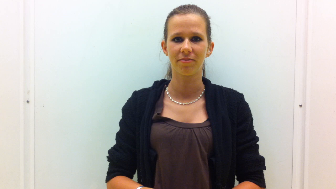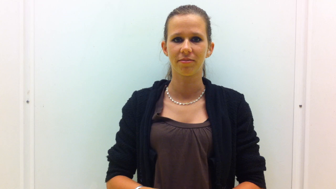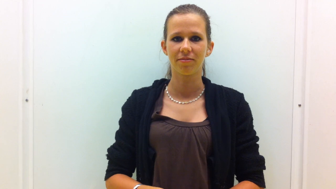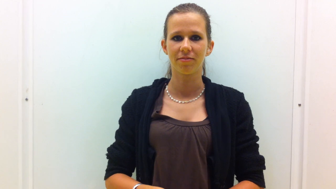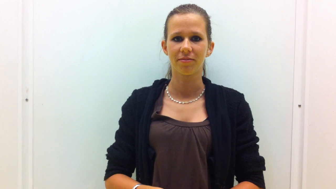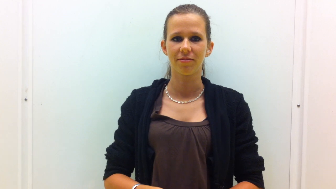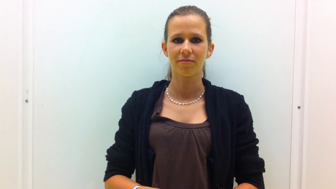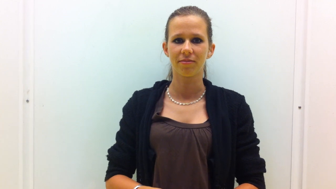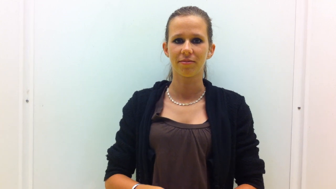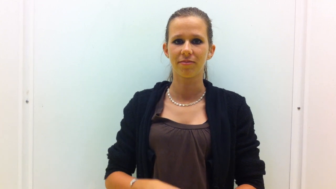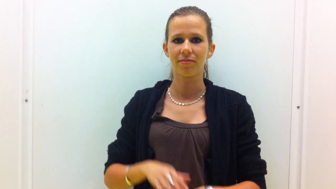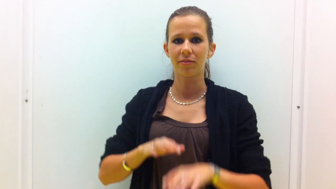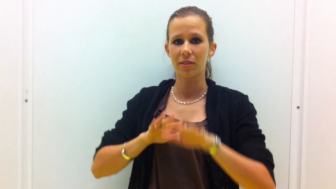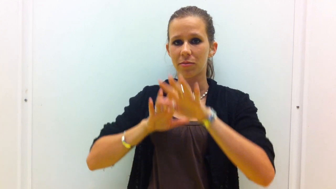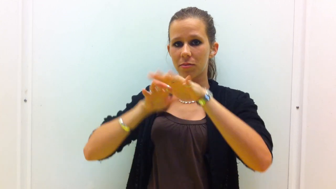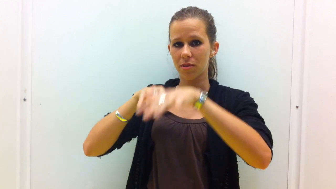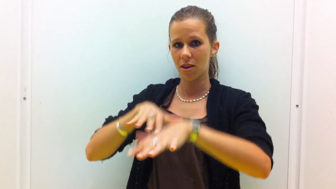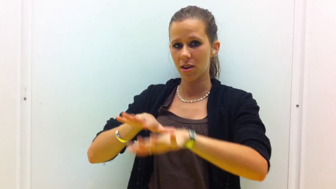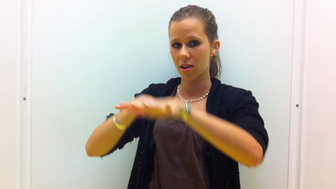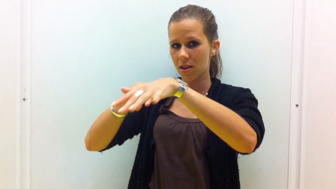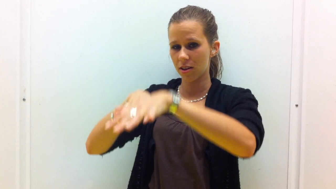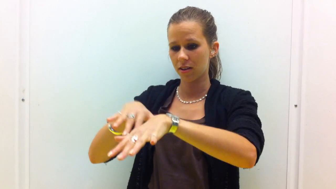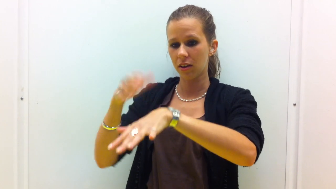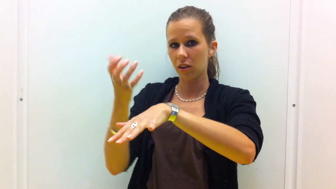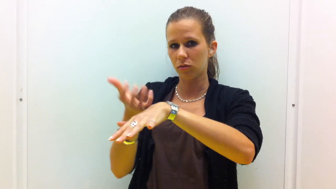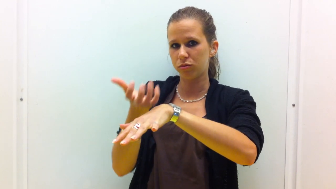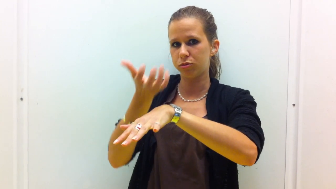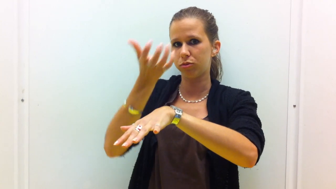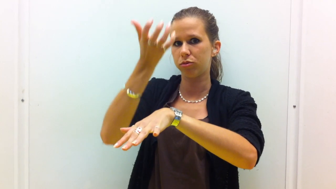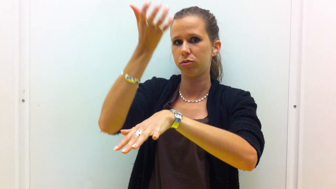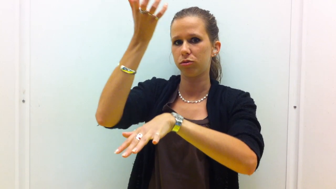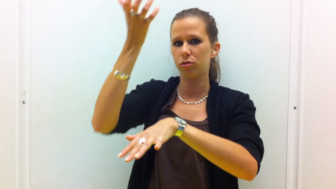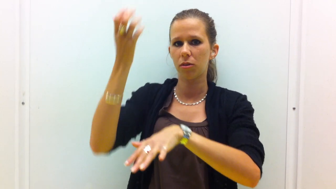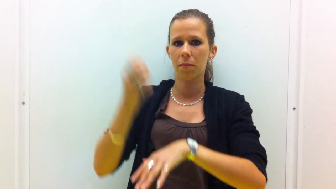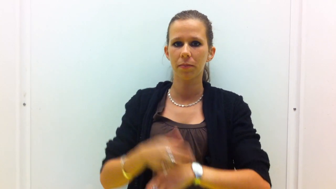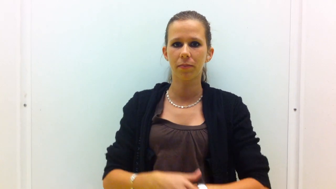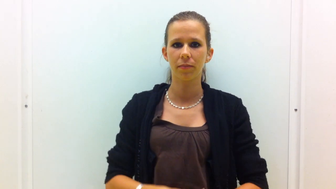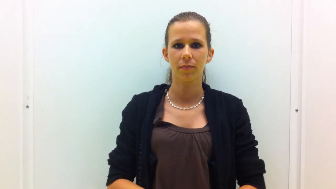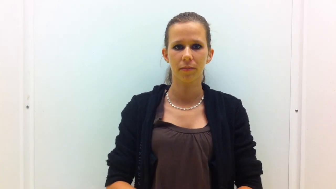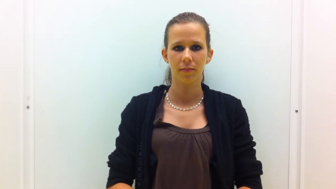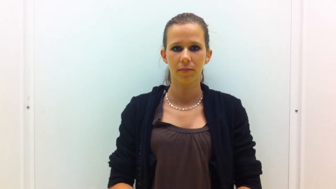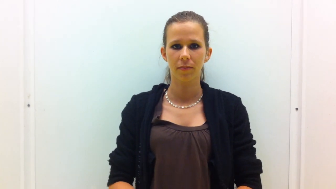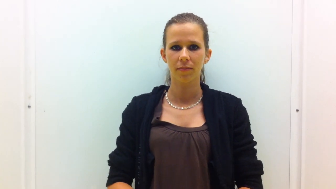réchauffement